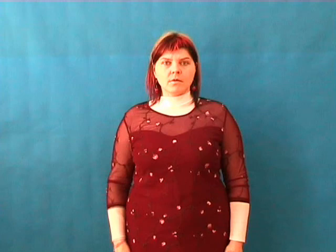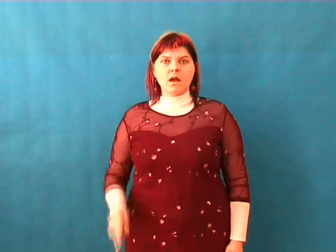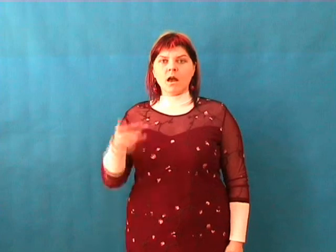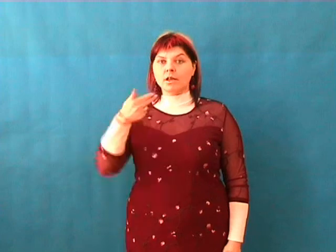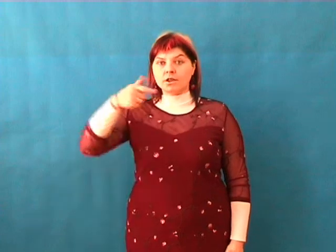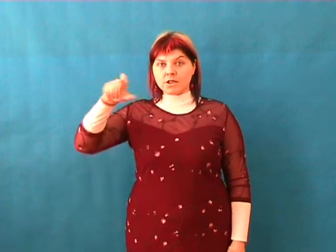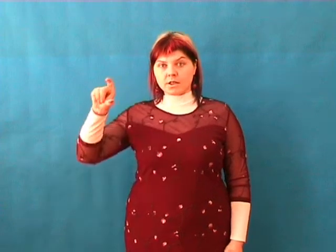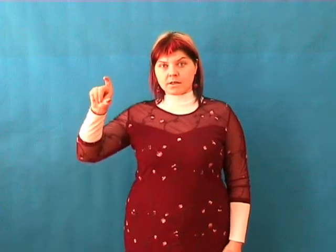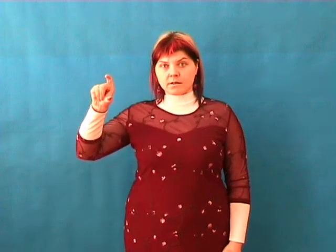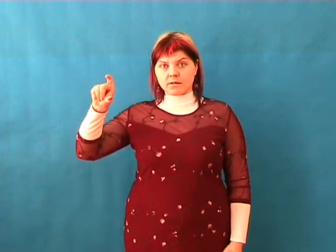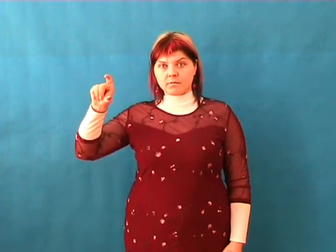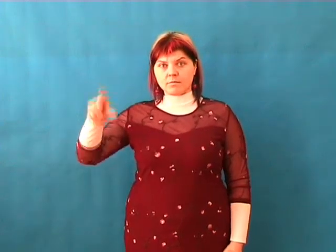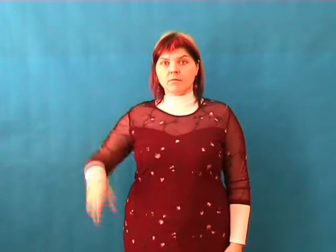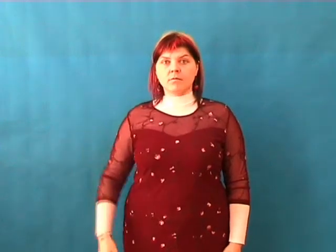nic